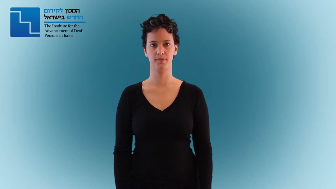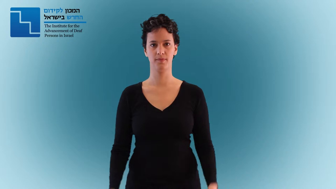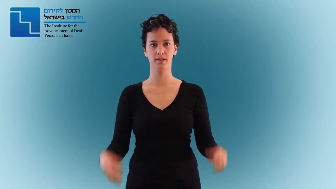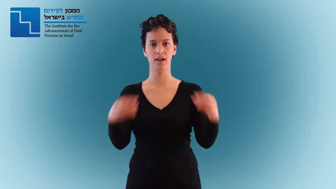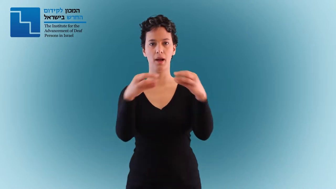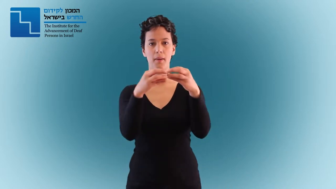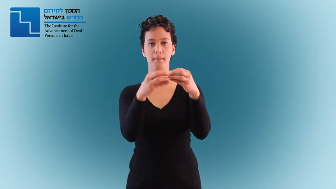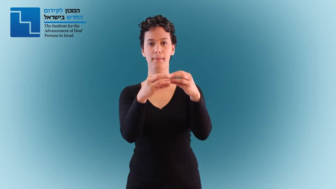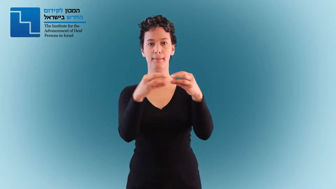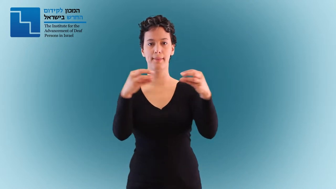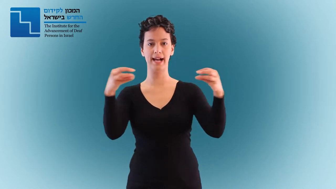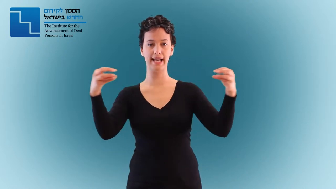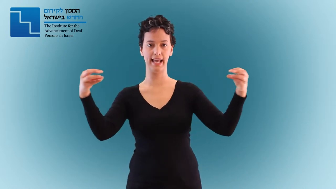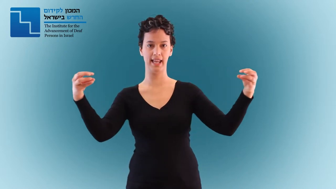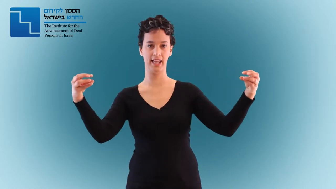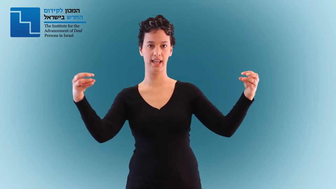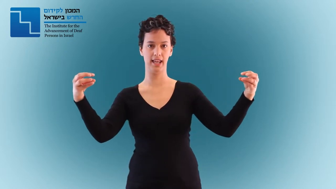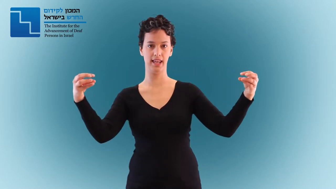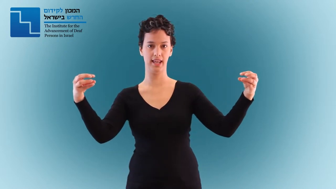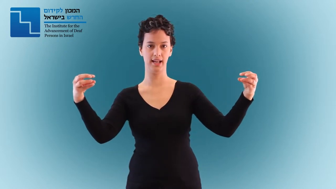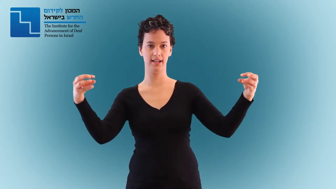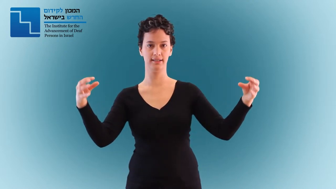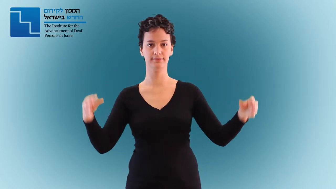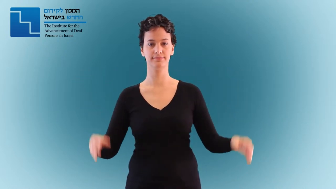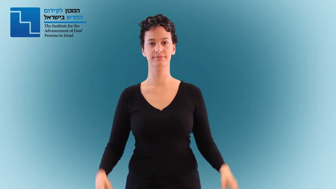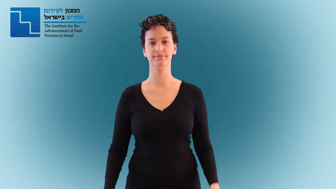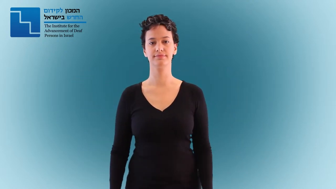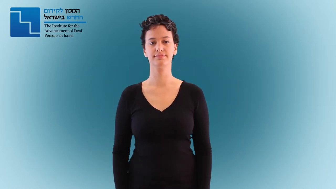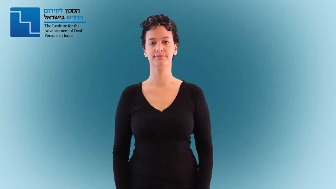מקל